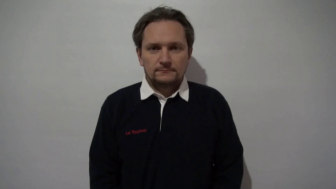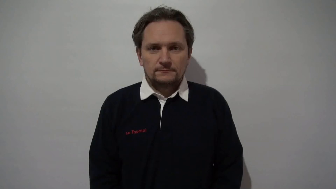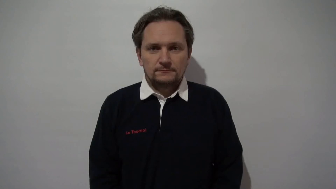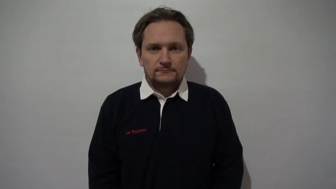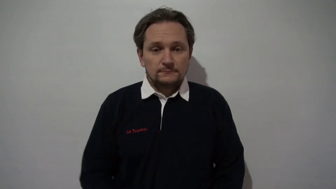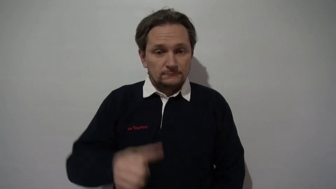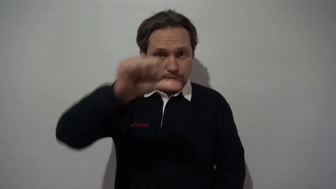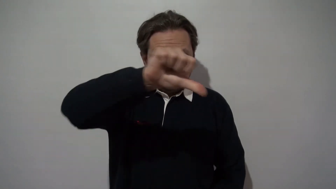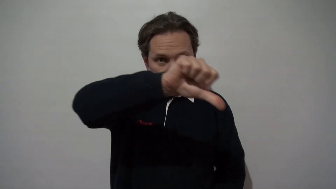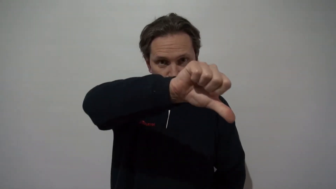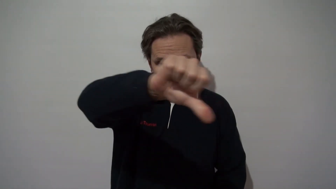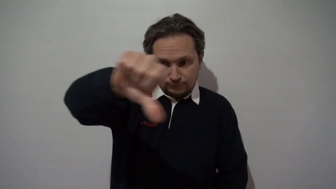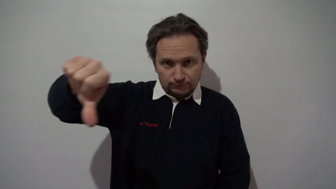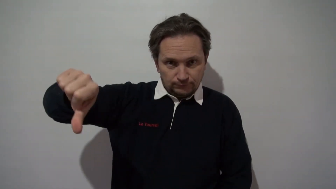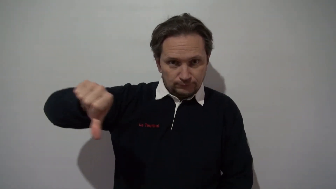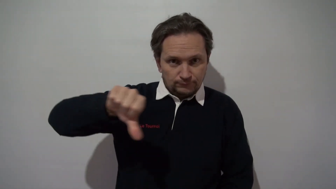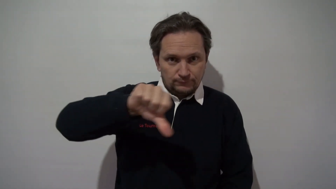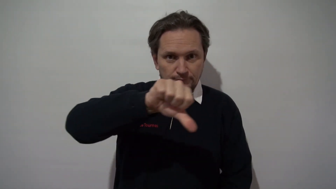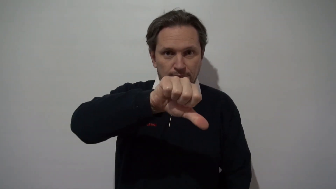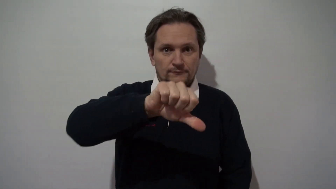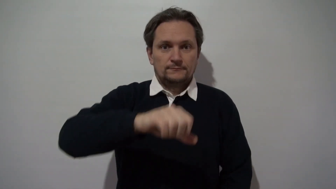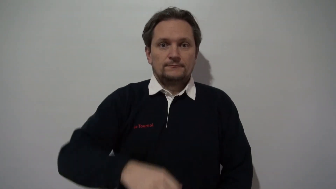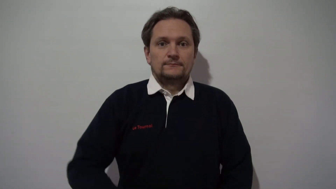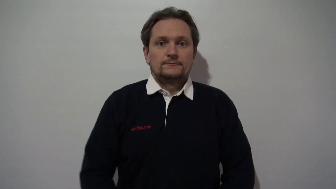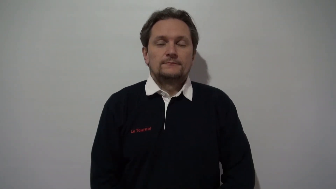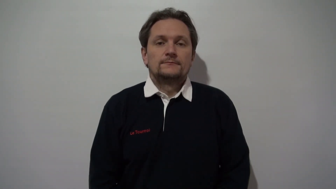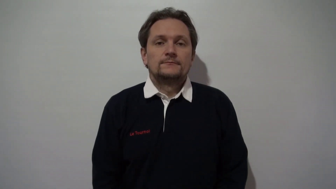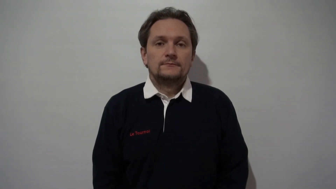Arroser